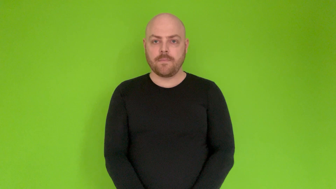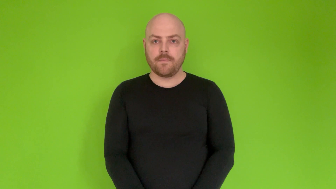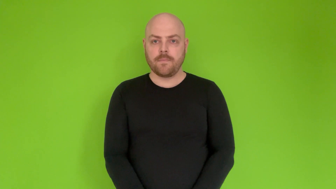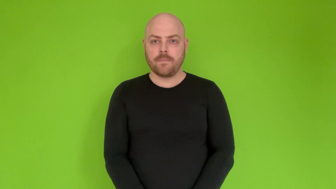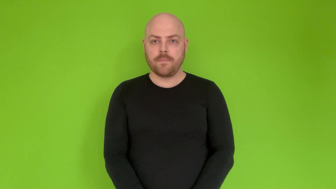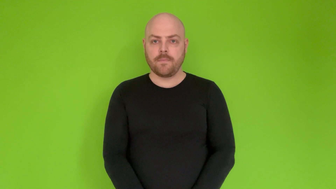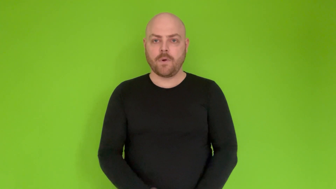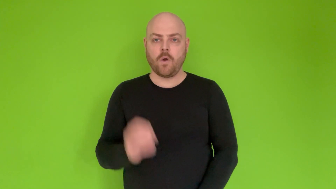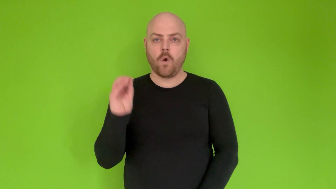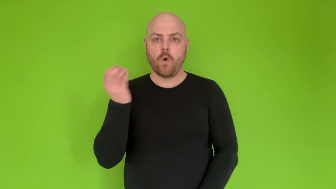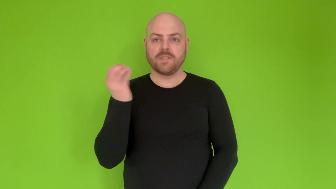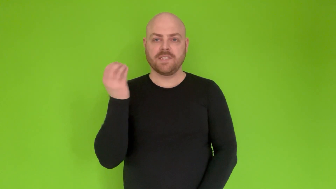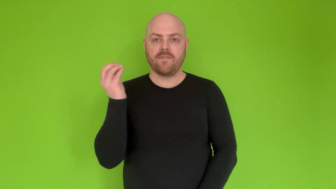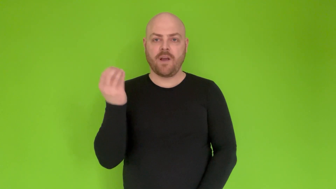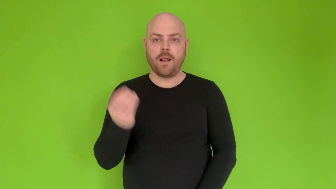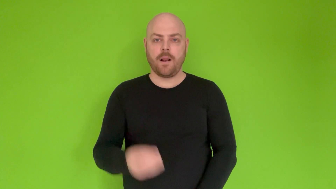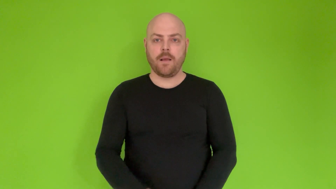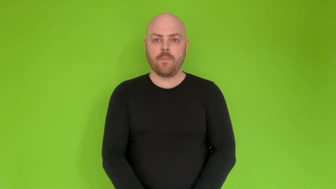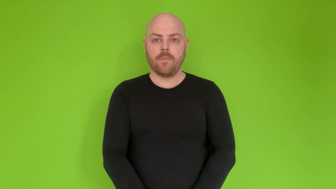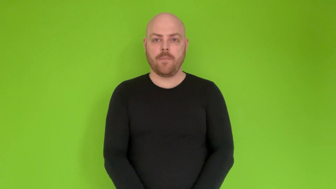Ensival